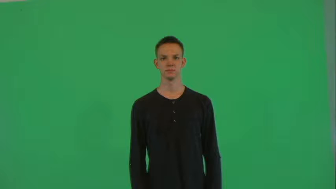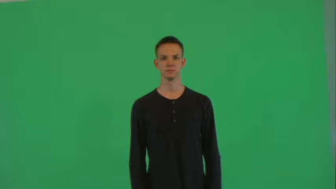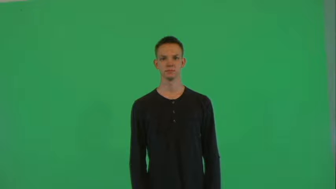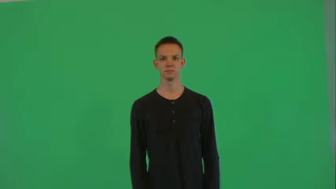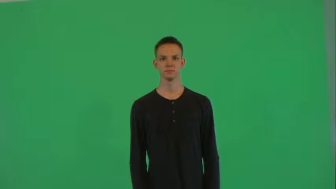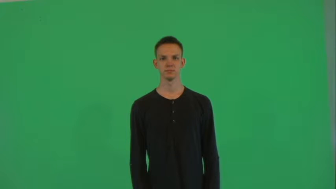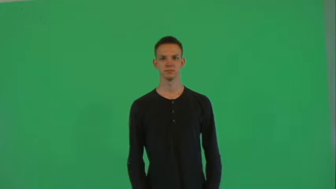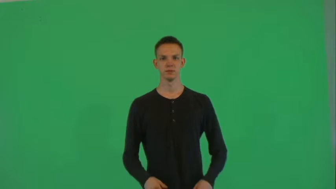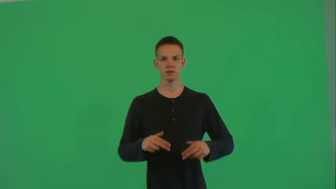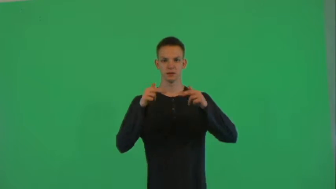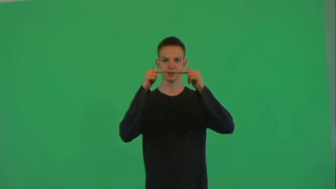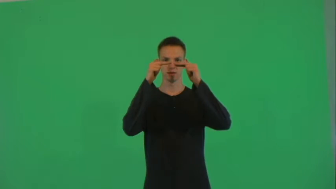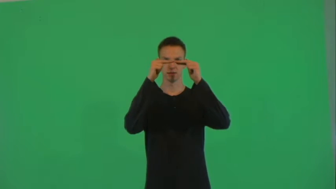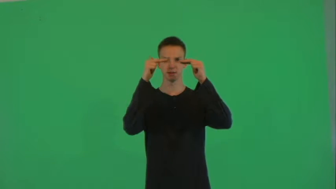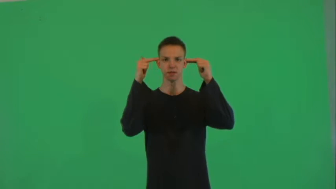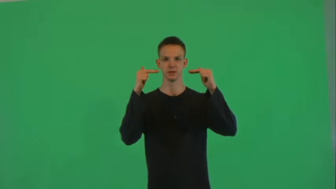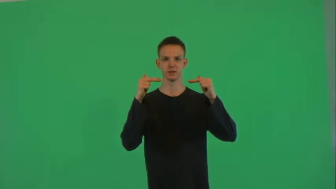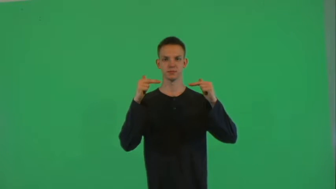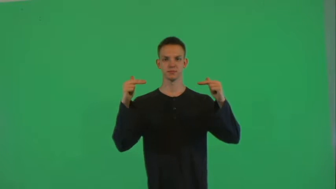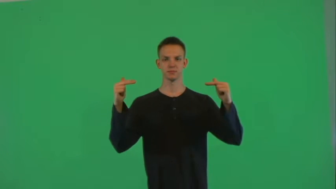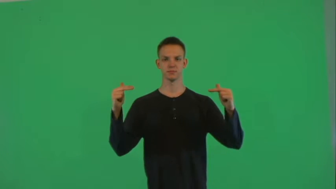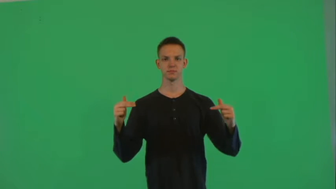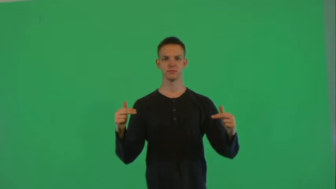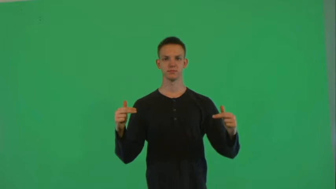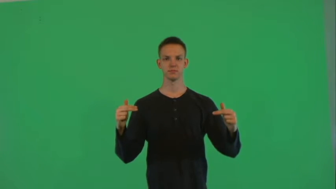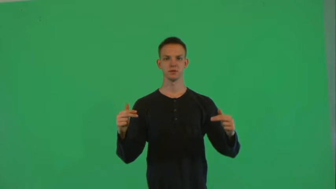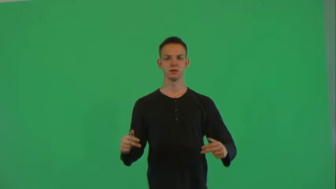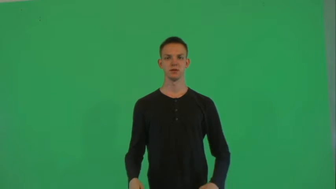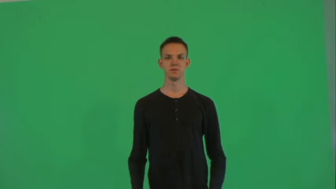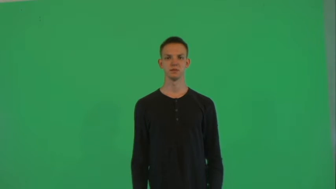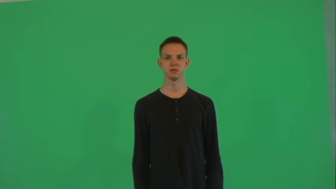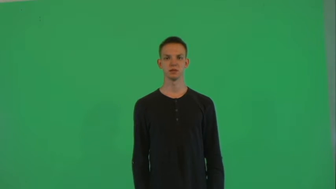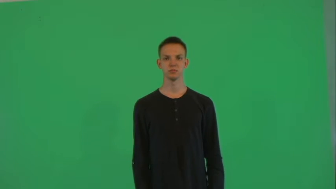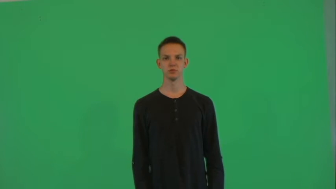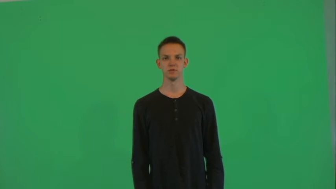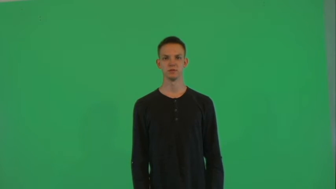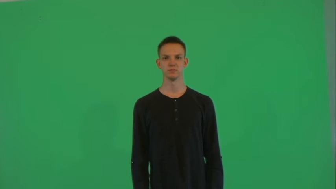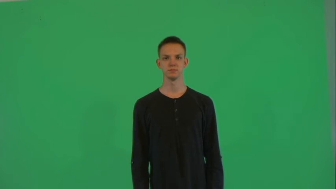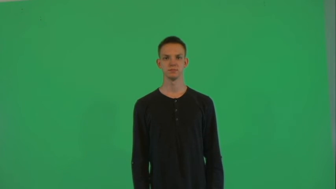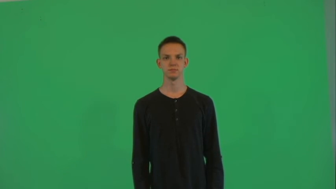zamek